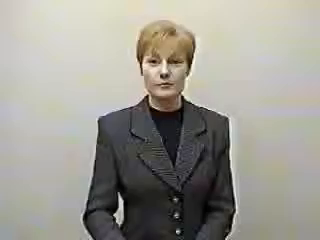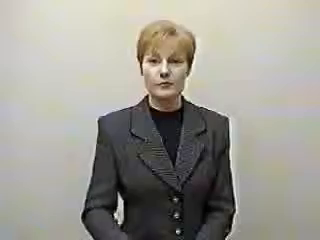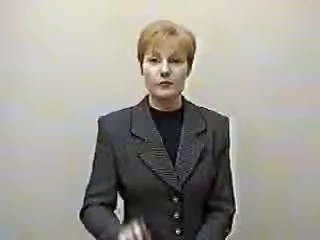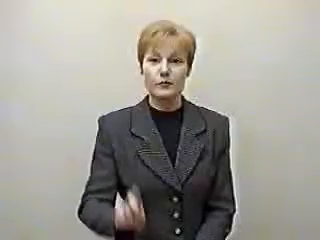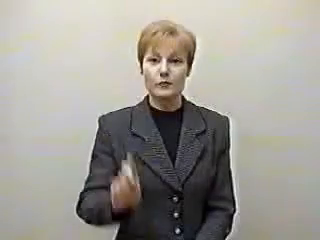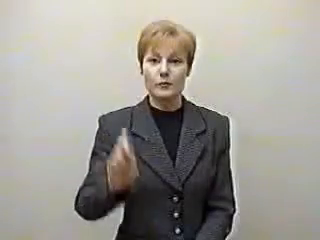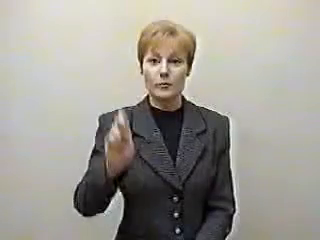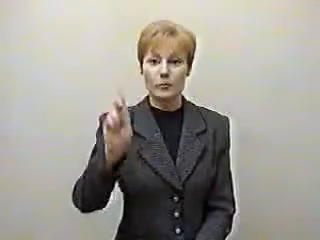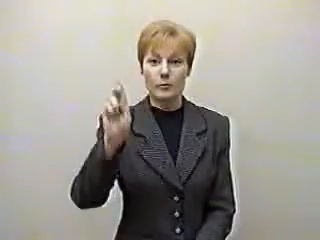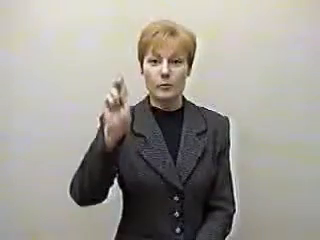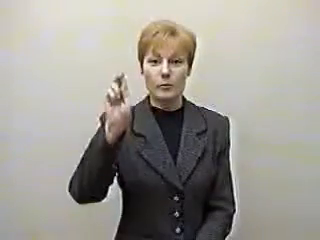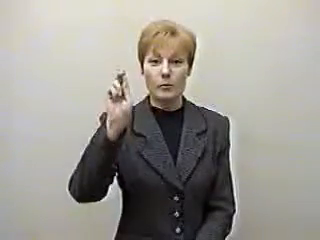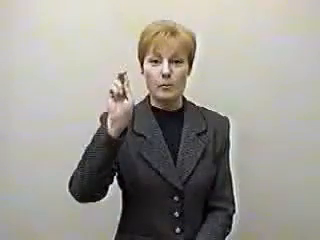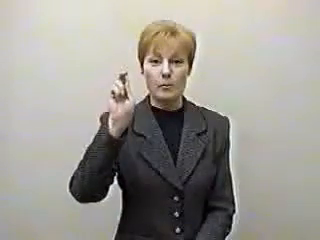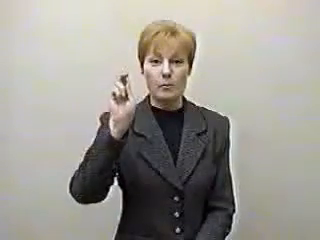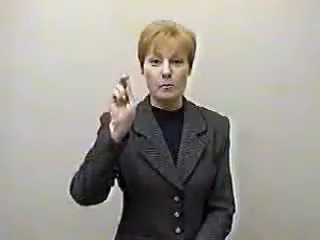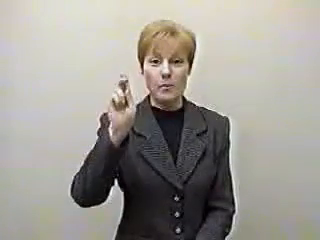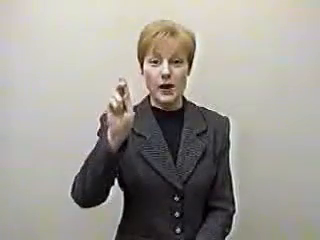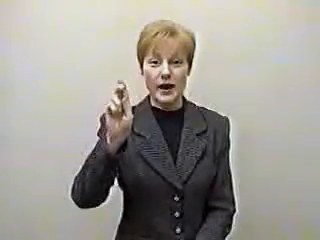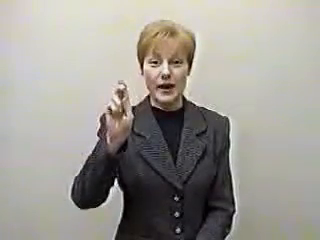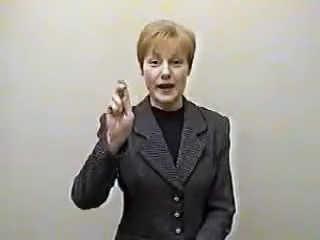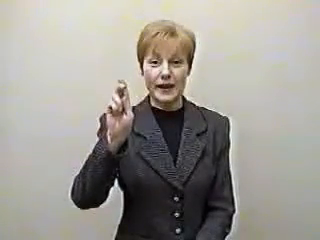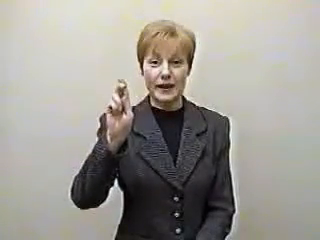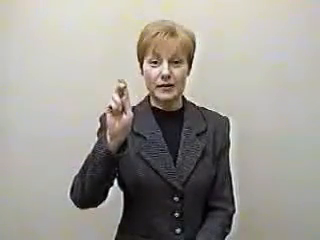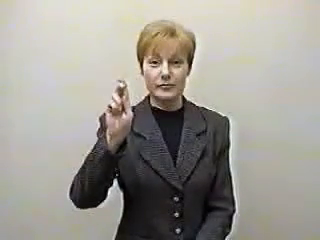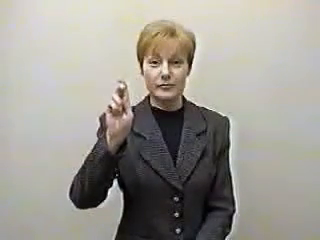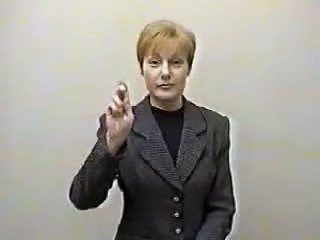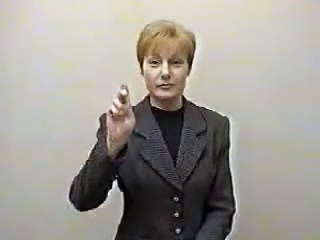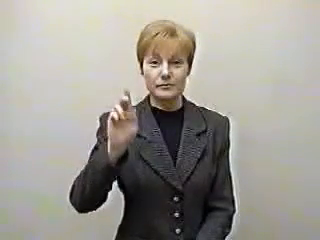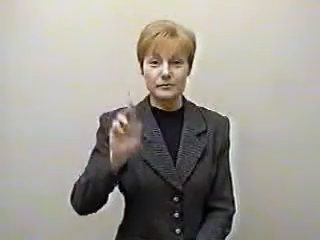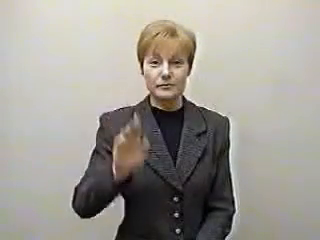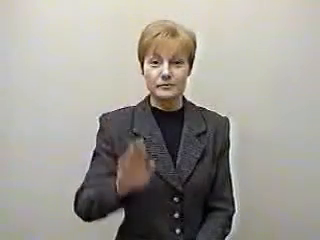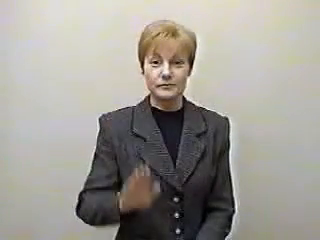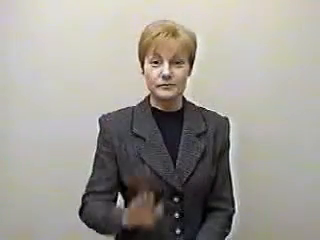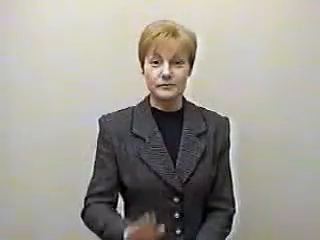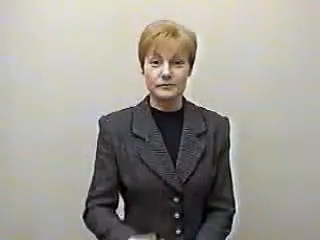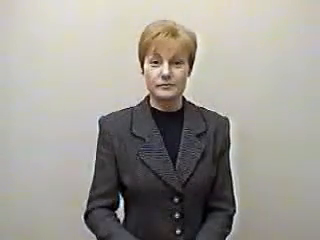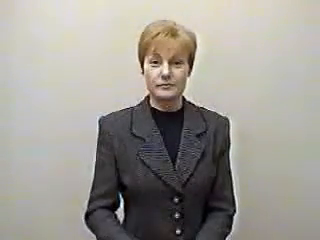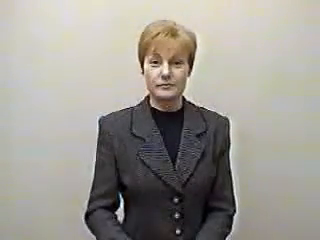б